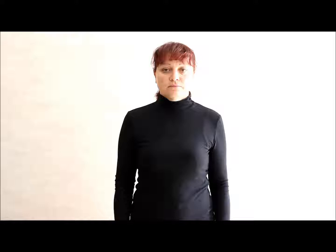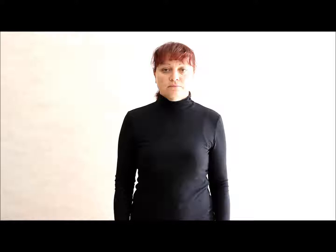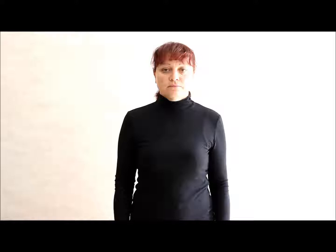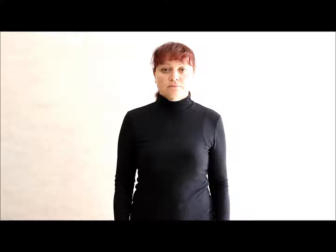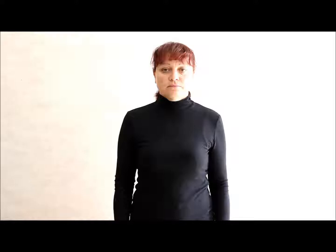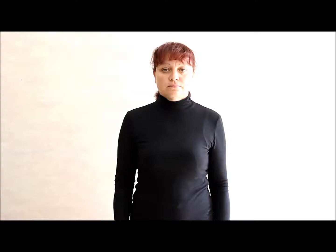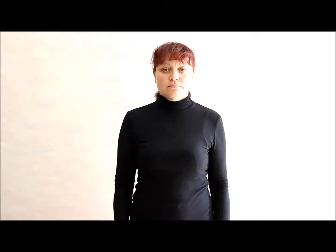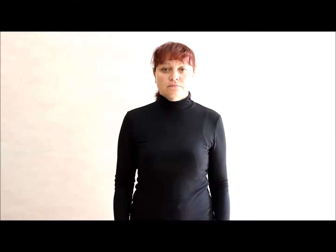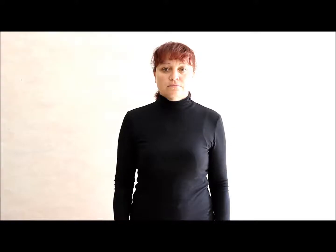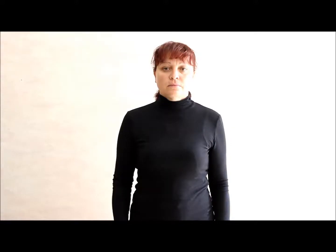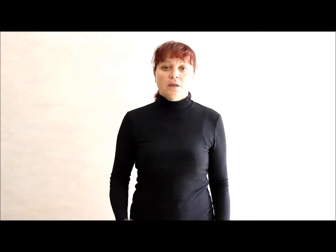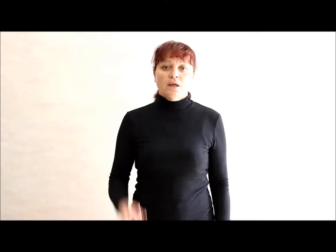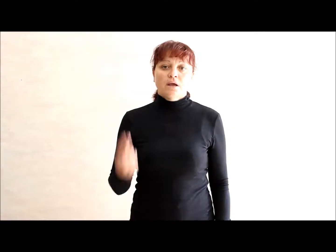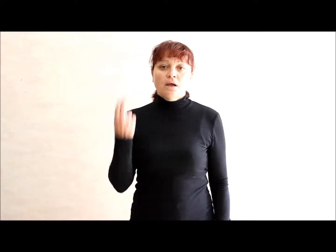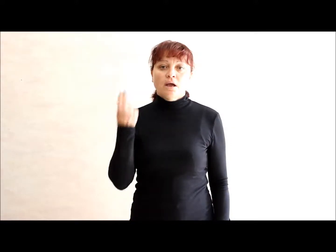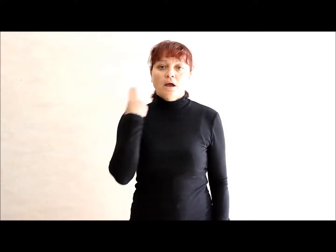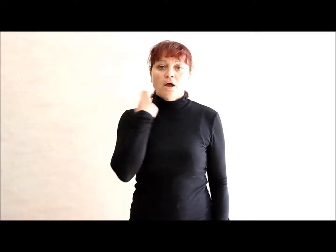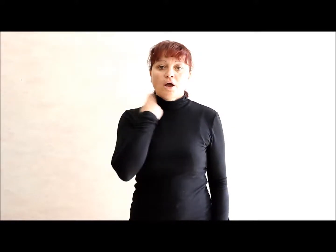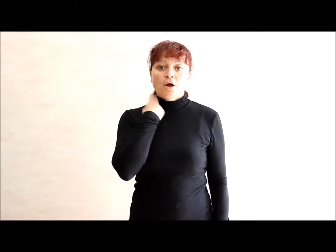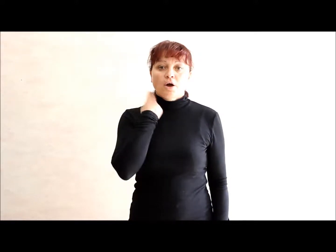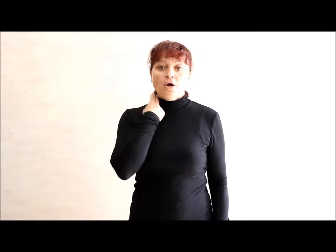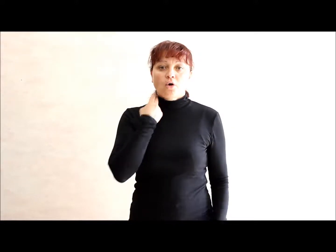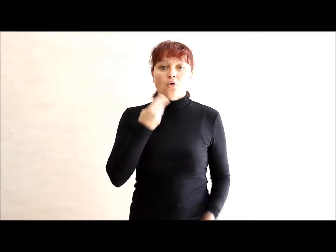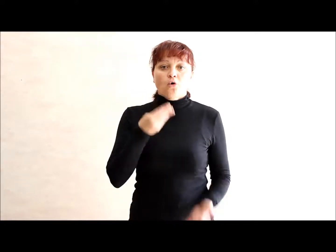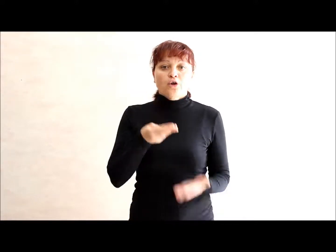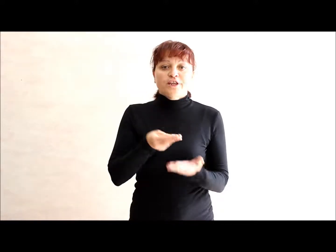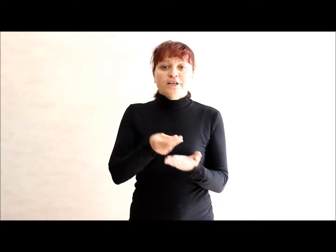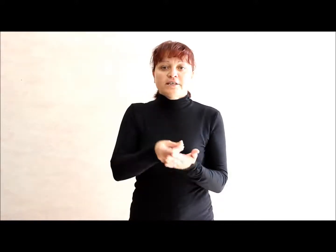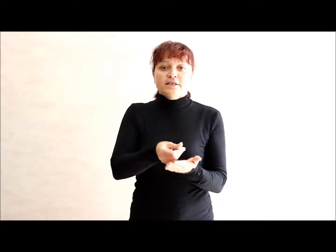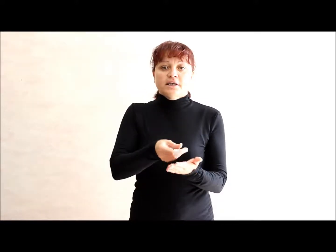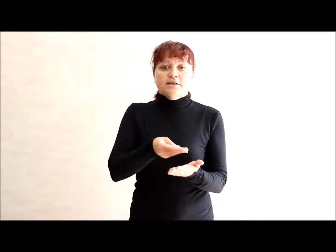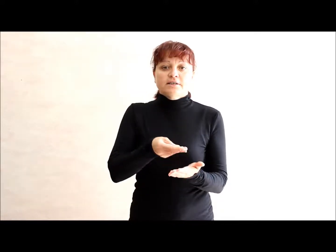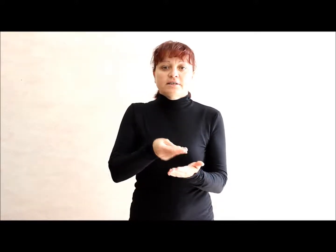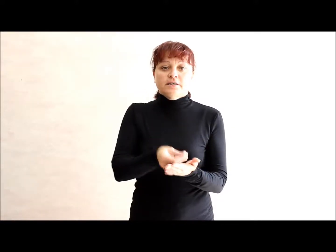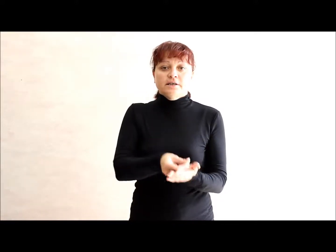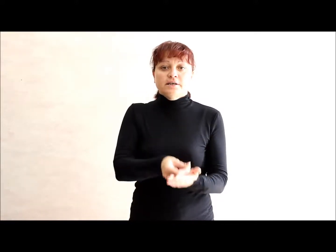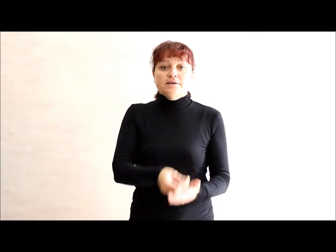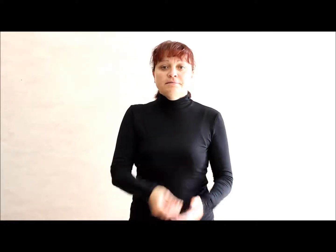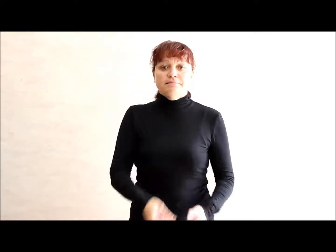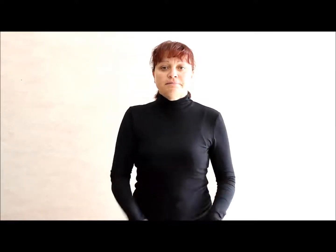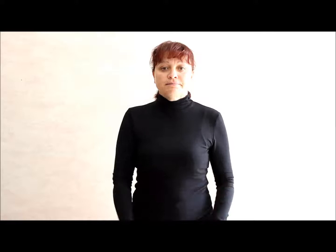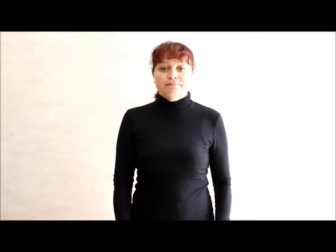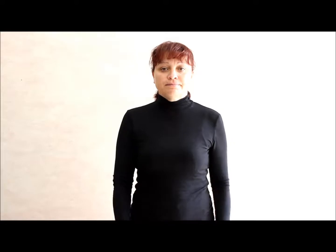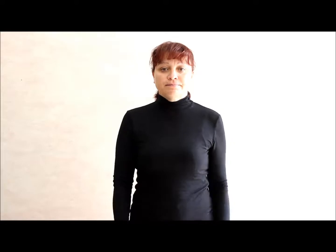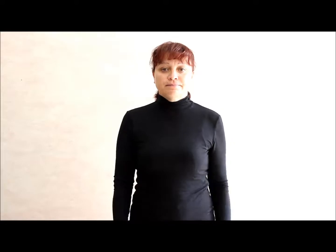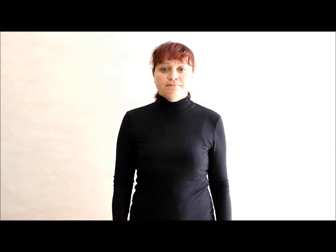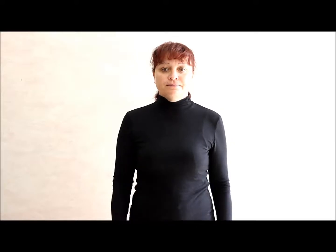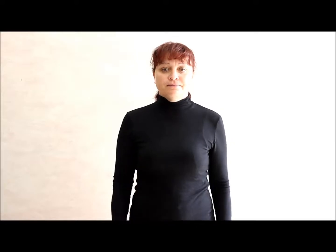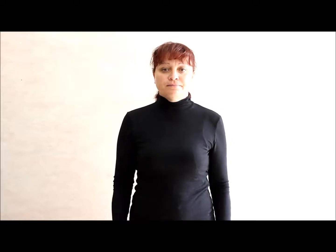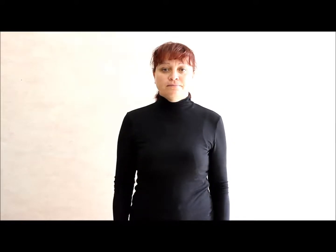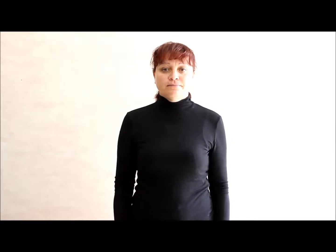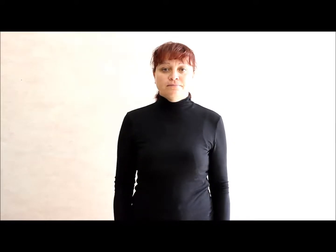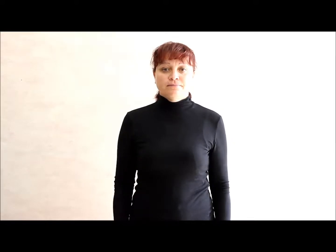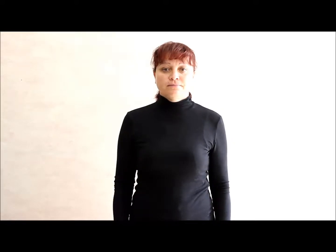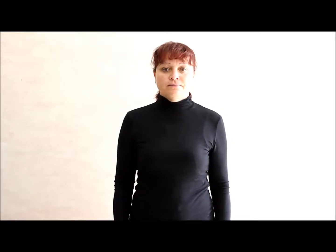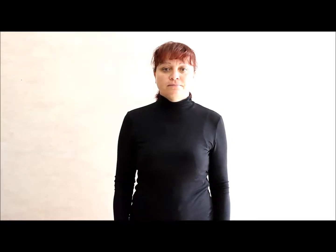Cotizații